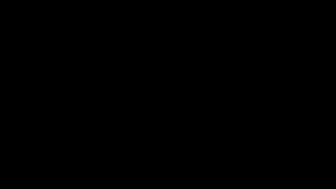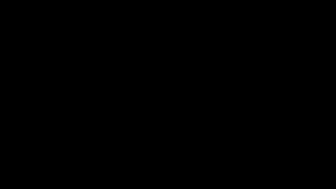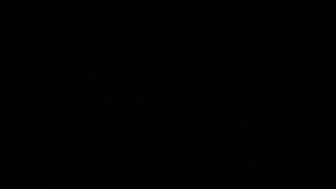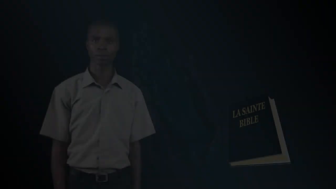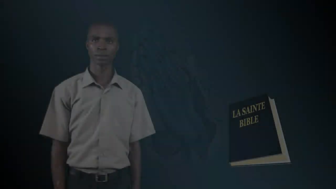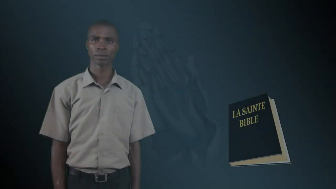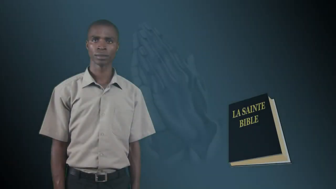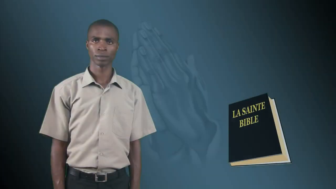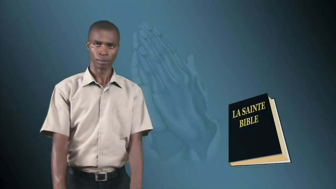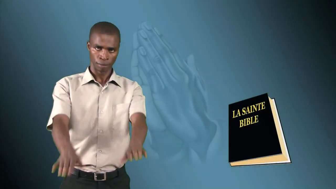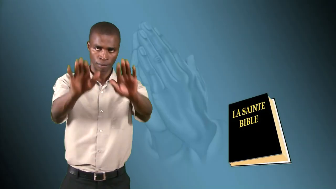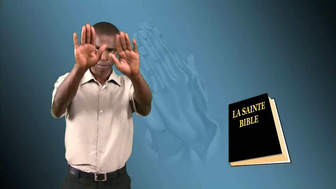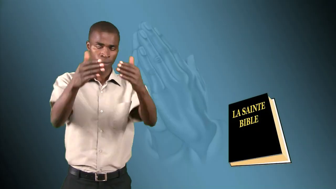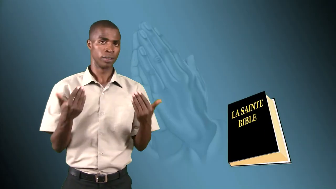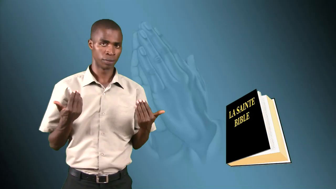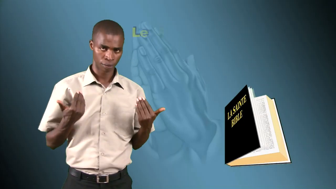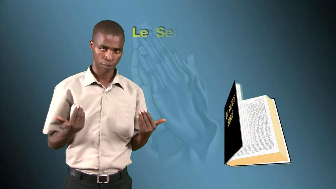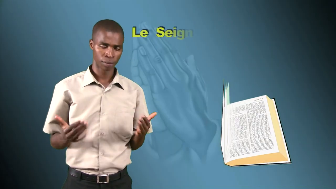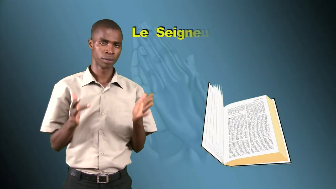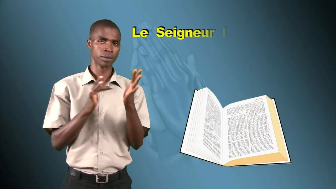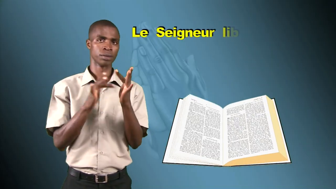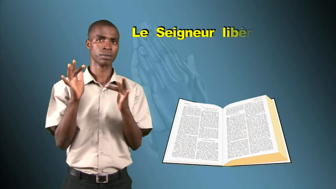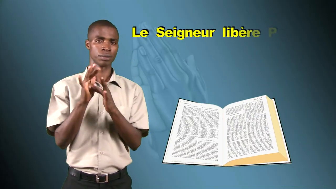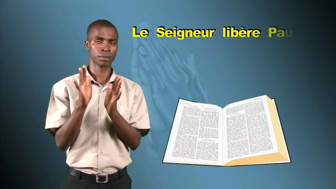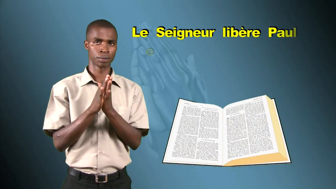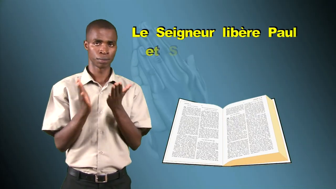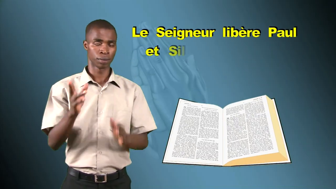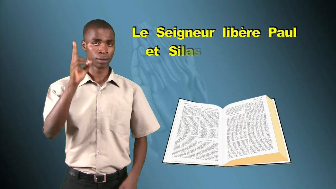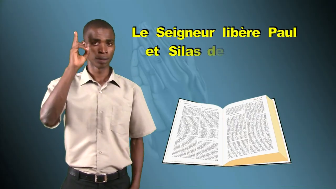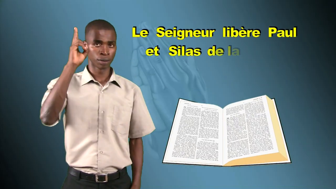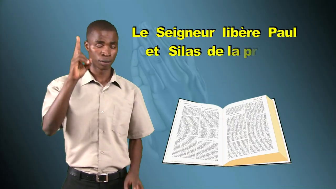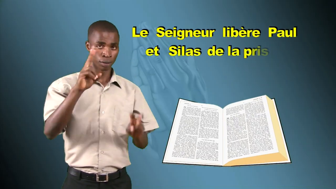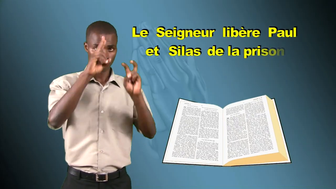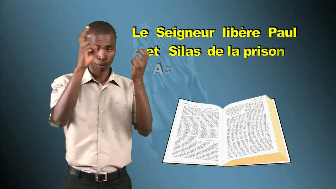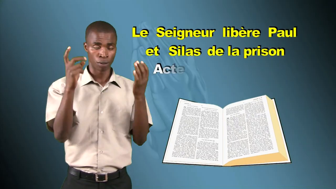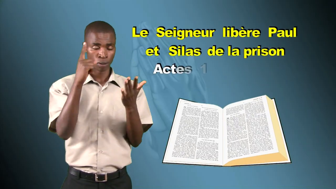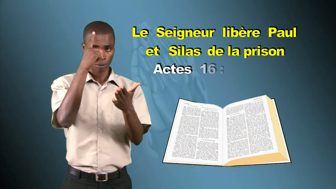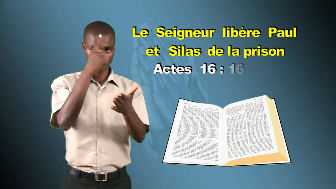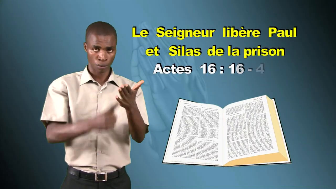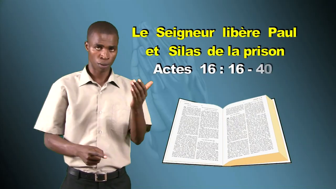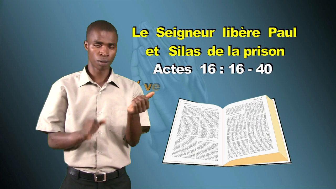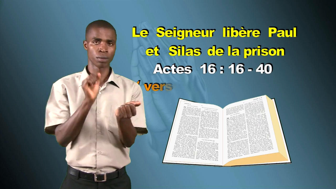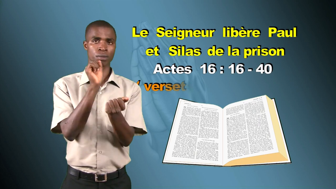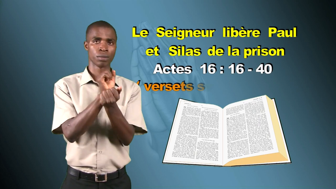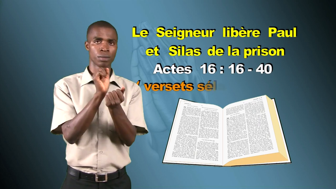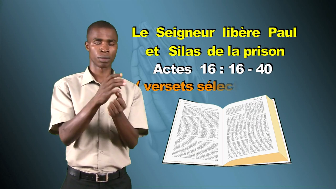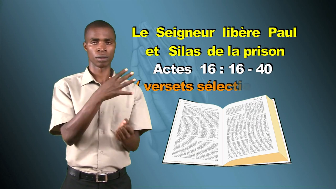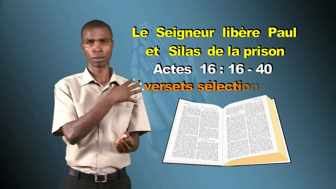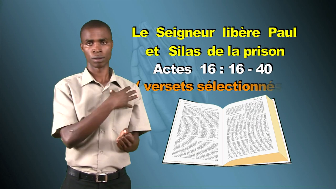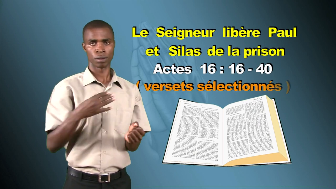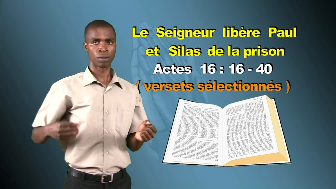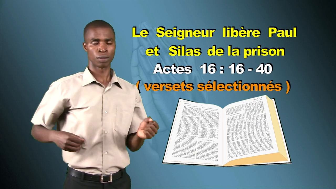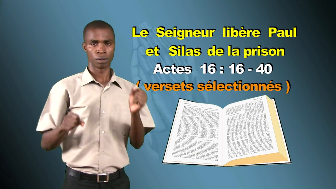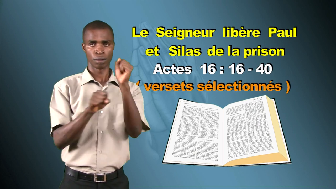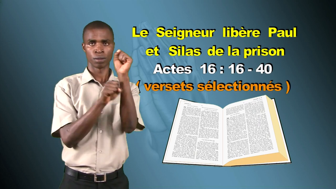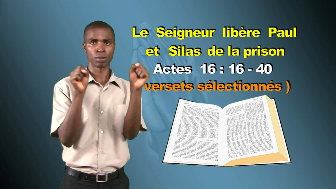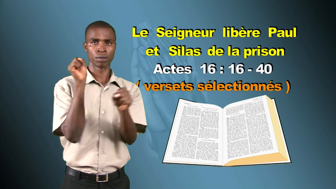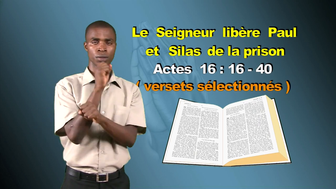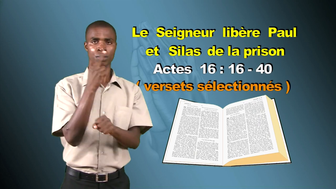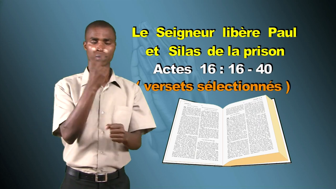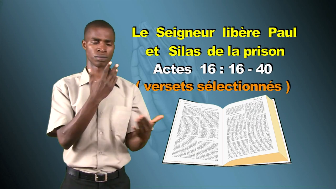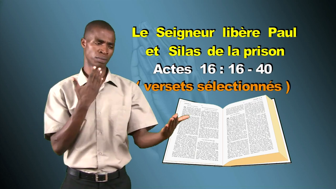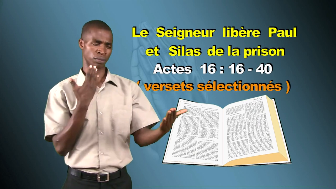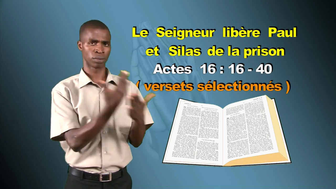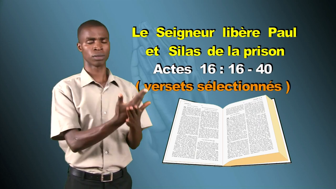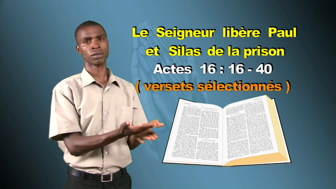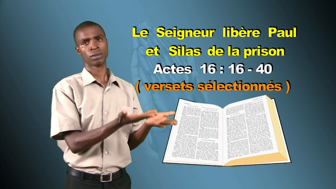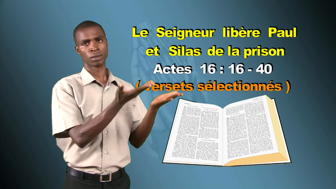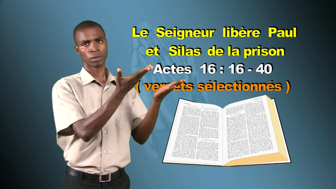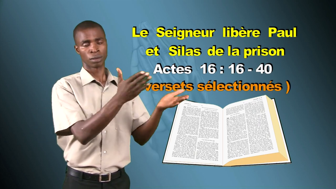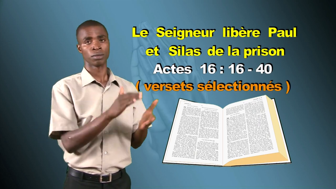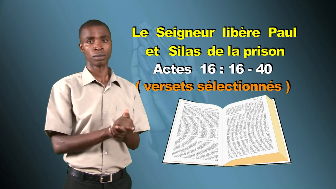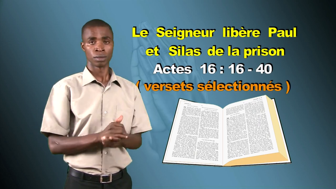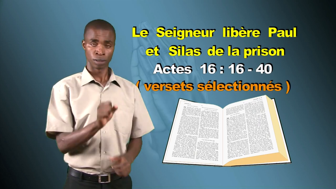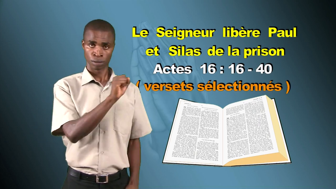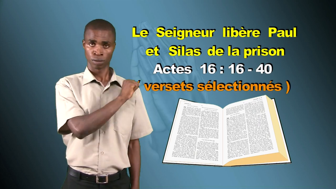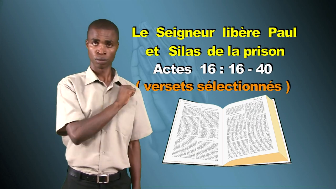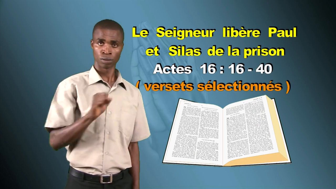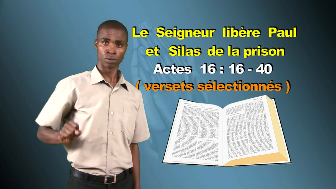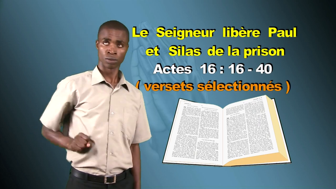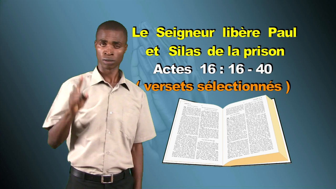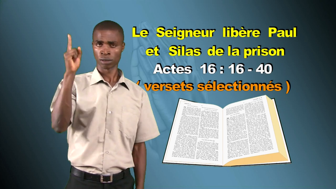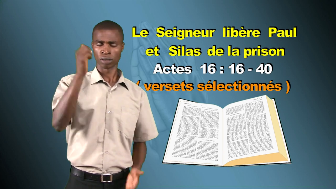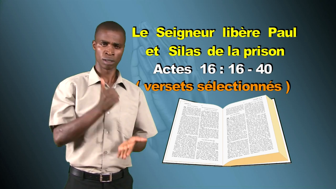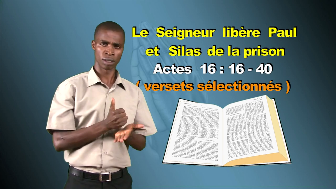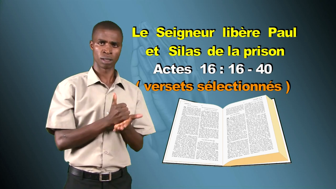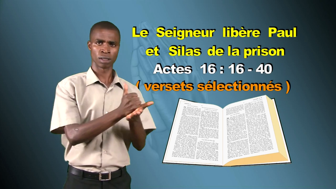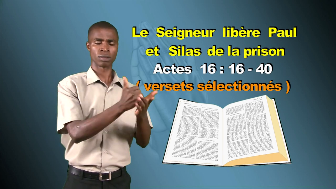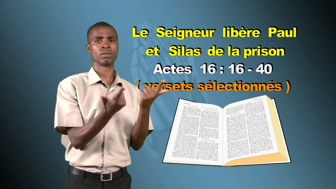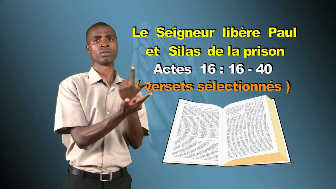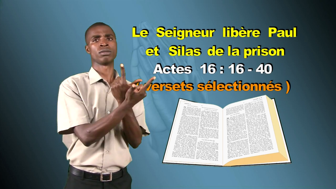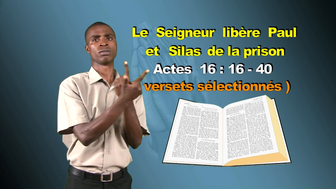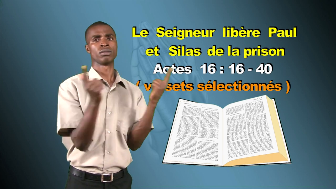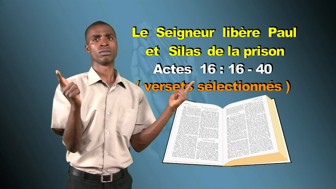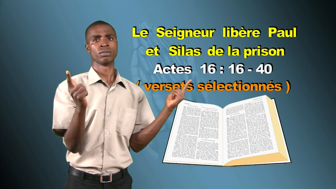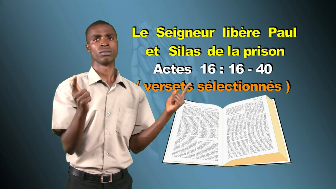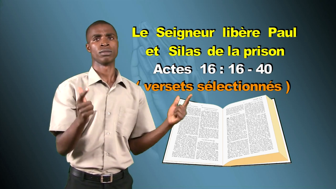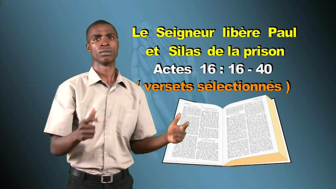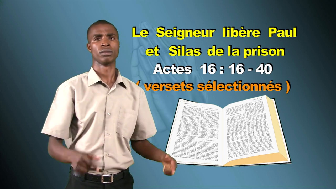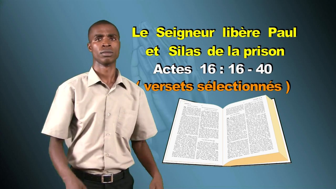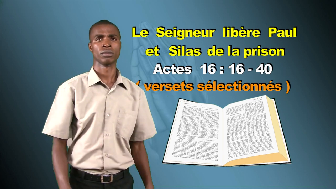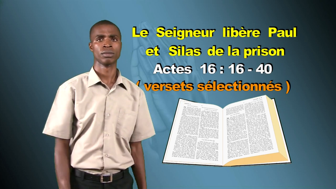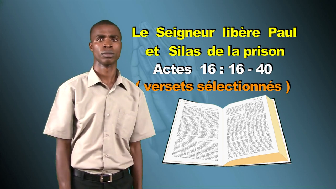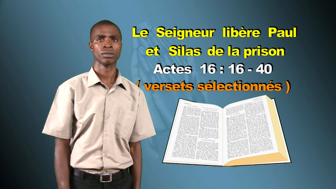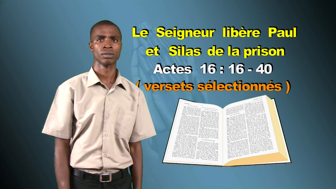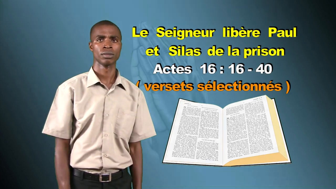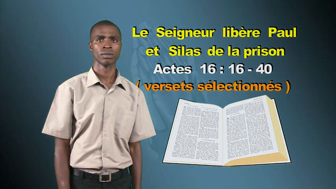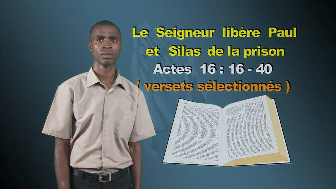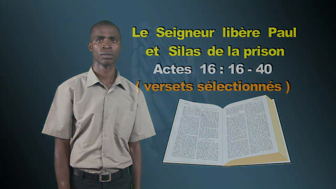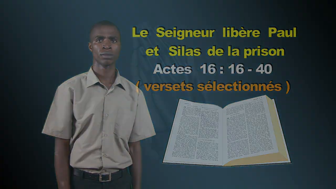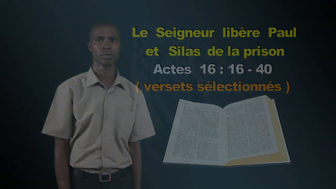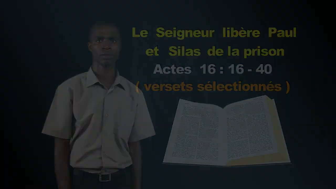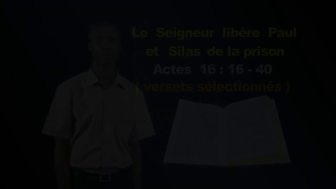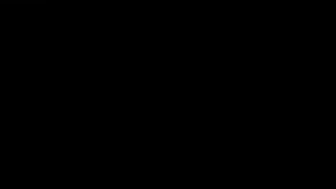Seigneur libere Paul et Silas de prison